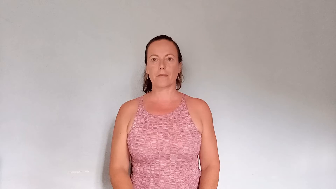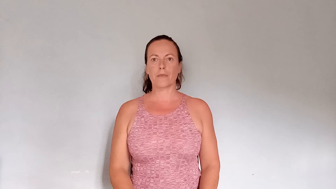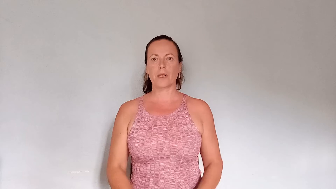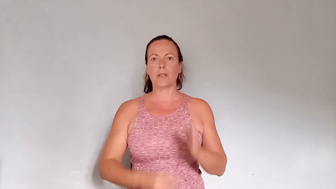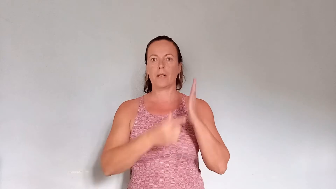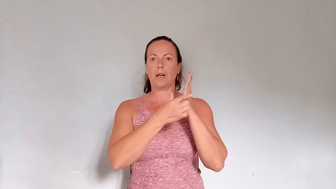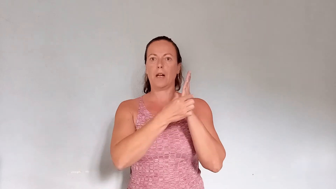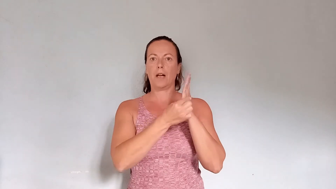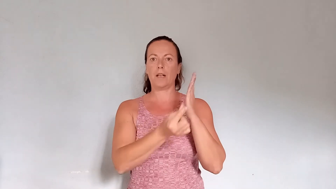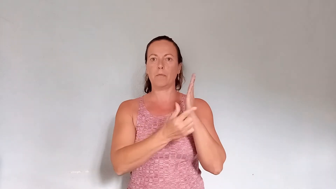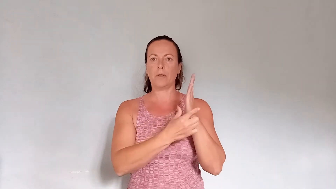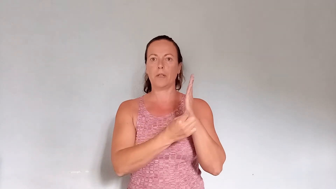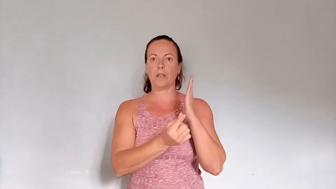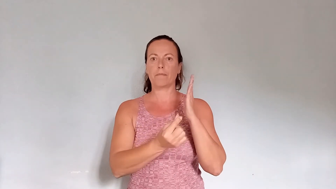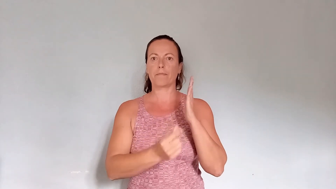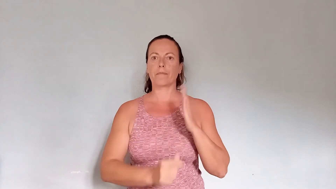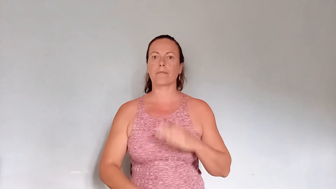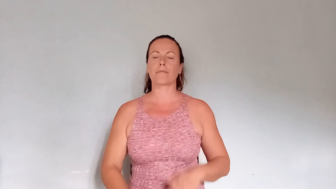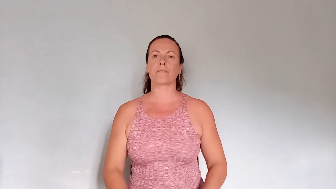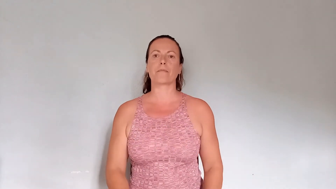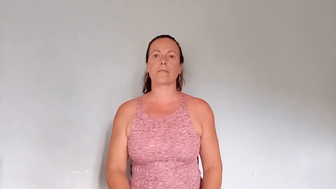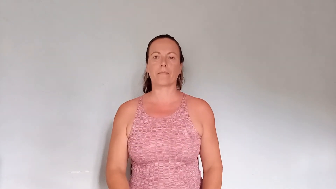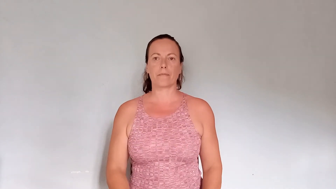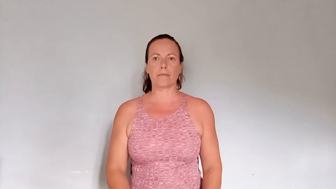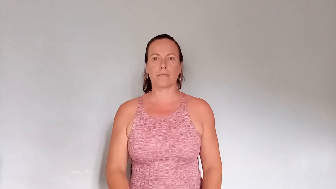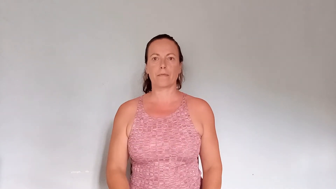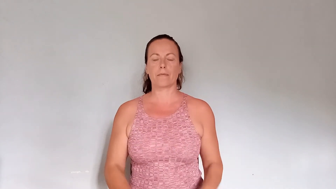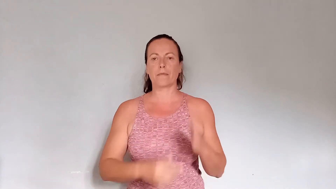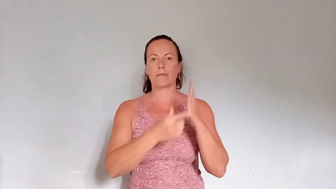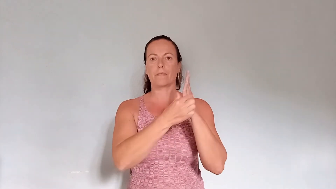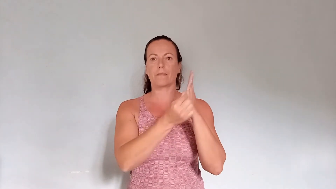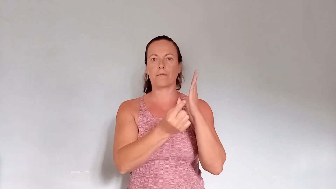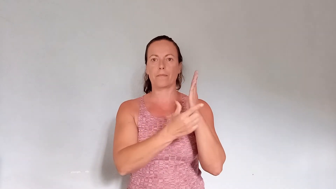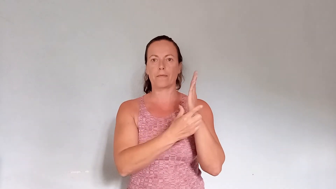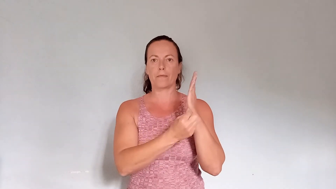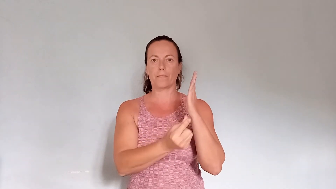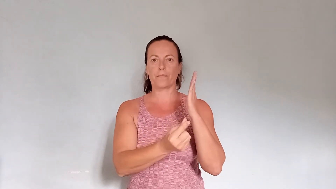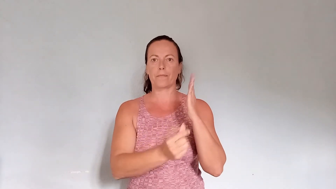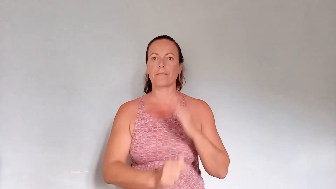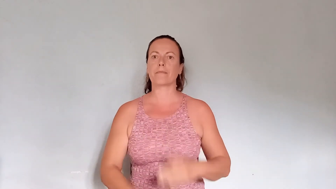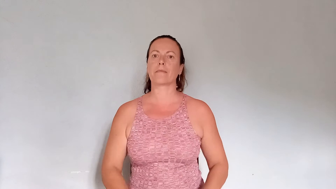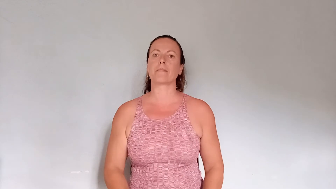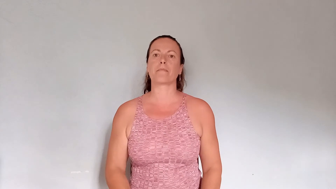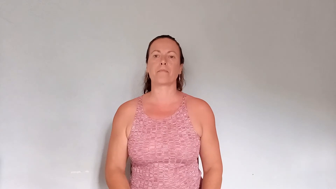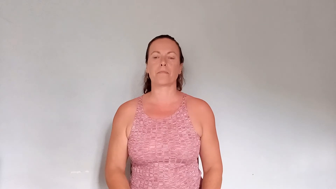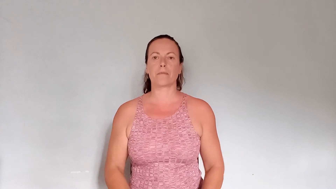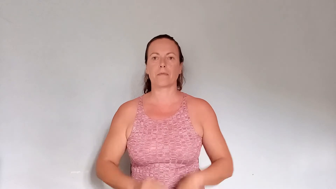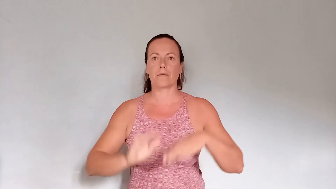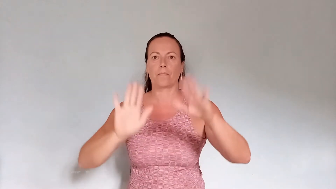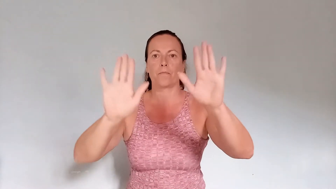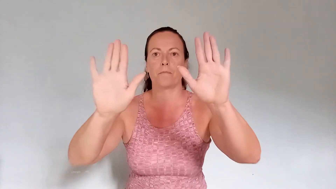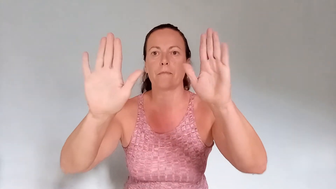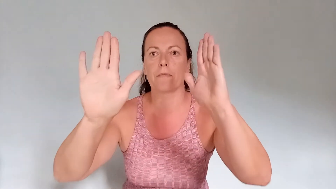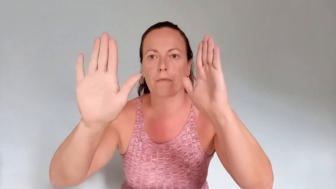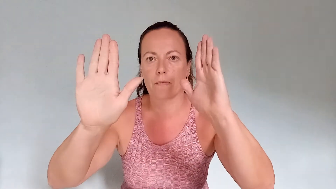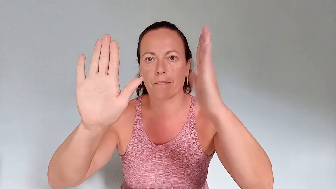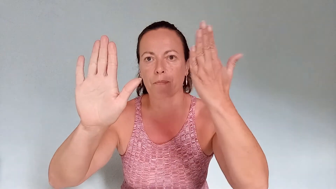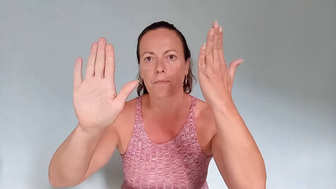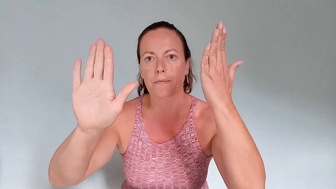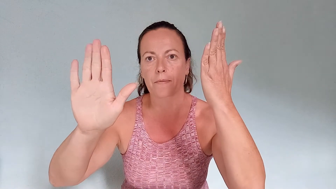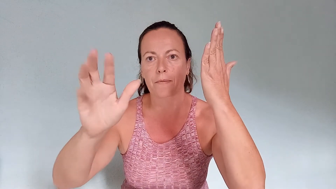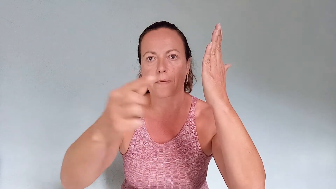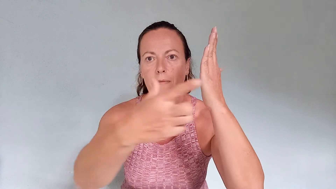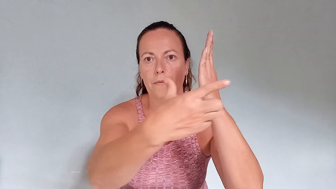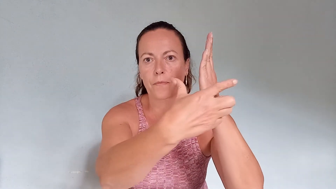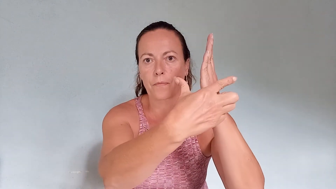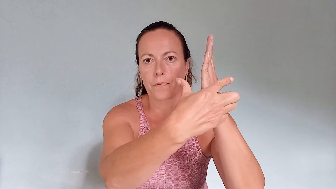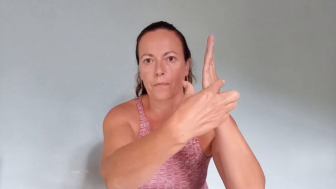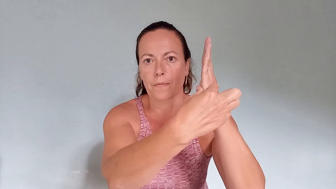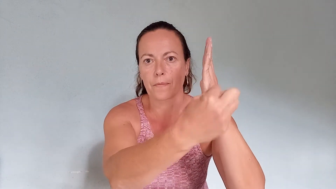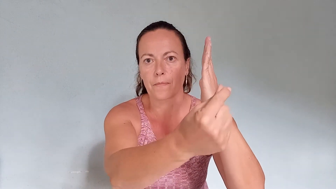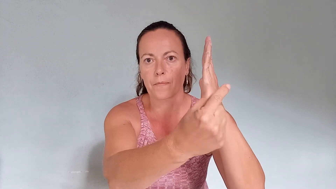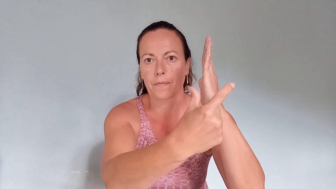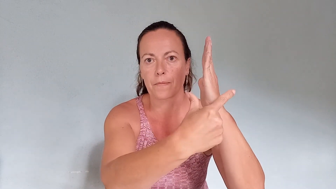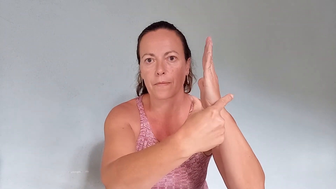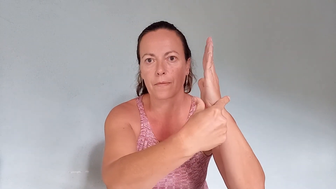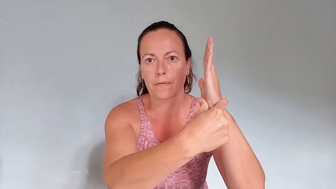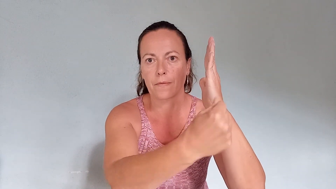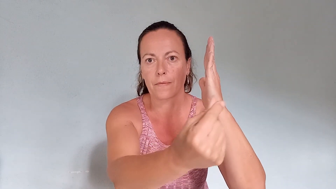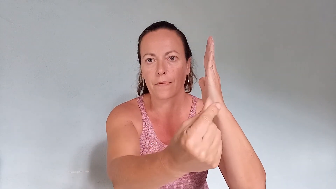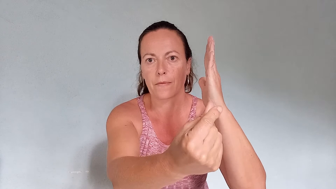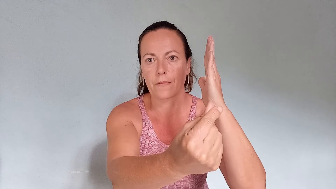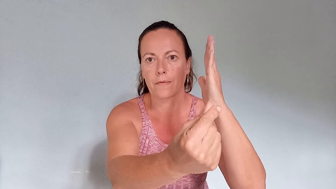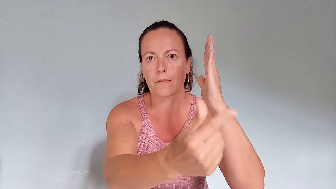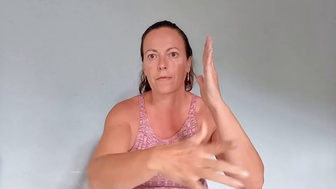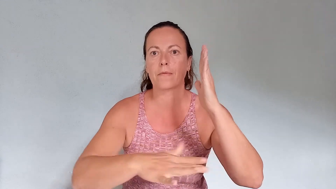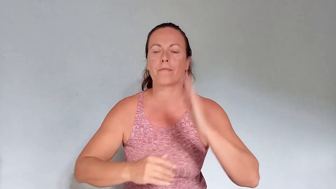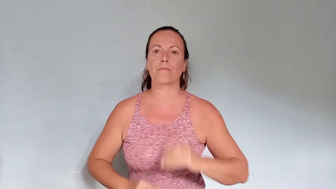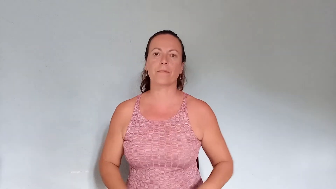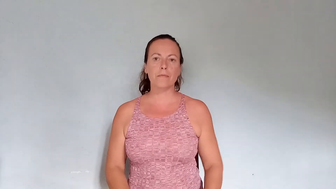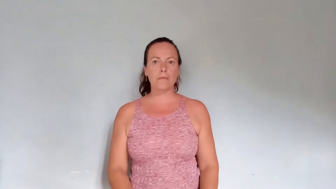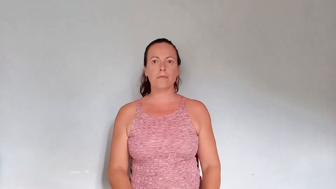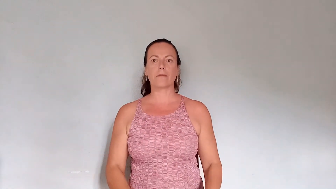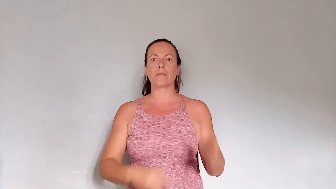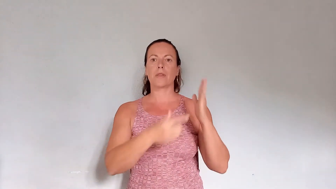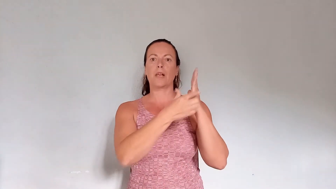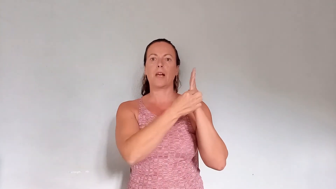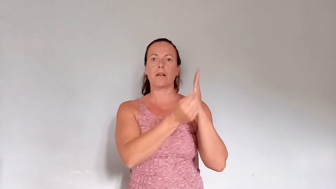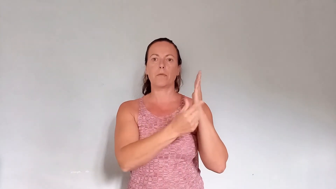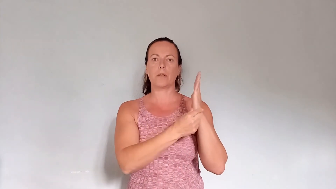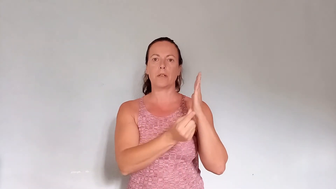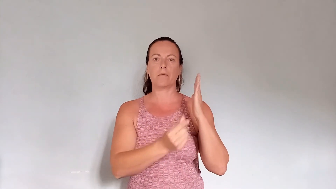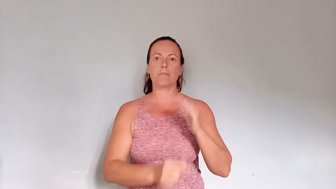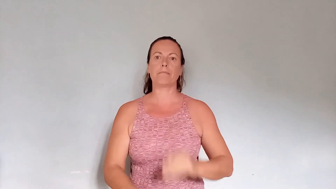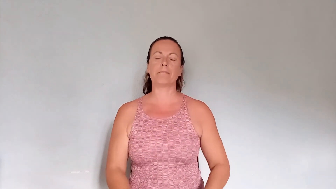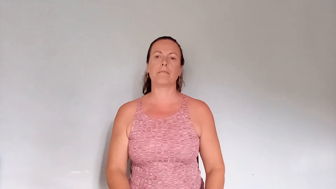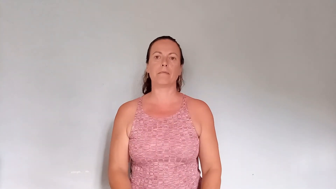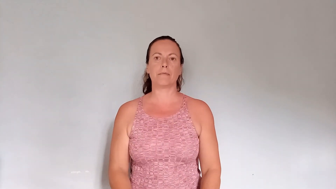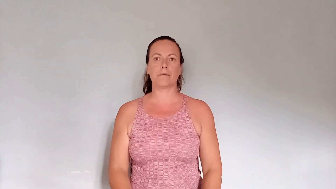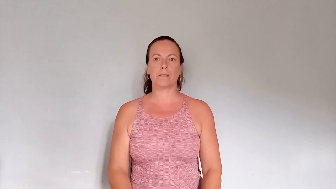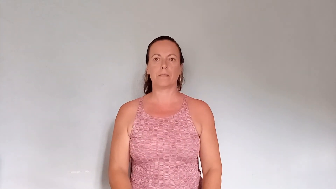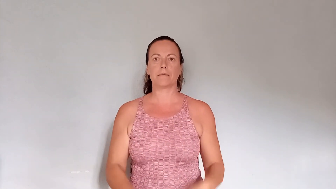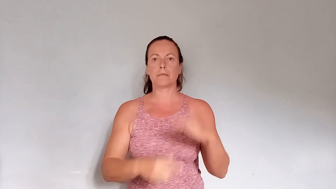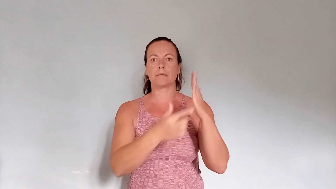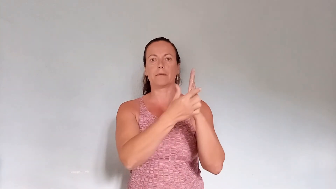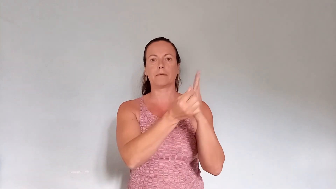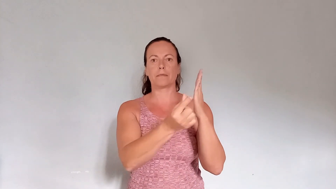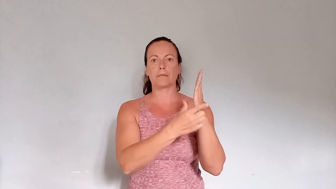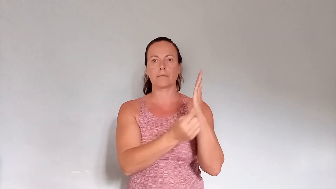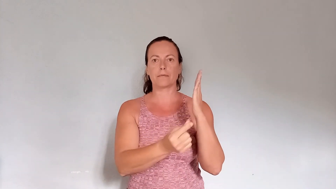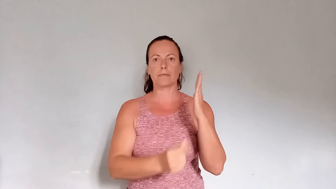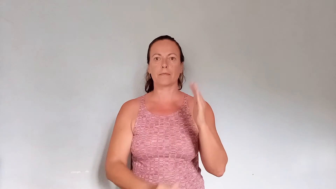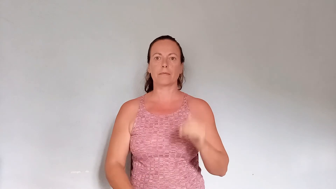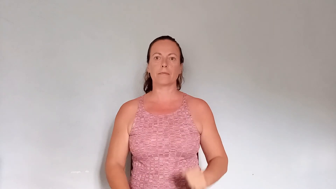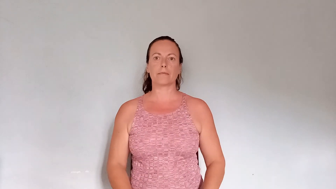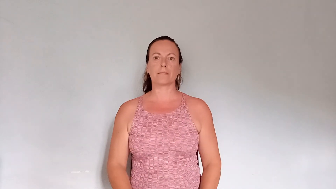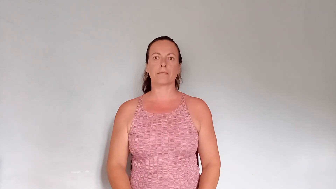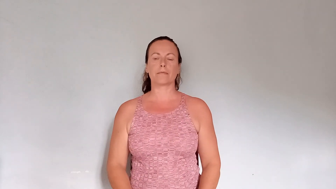ABONNER